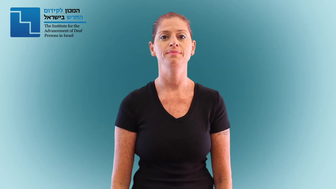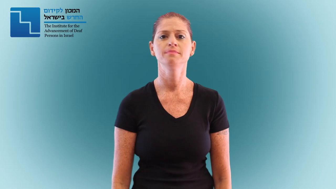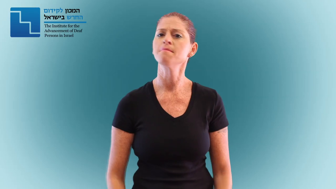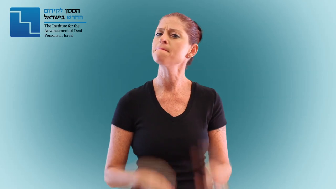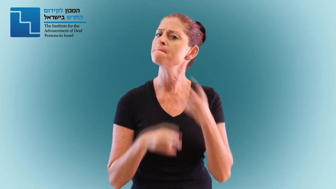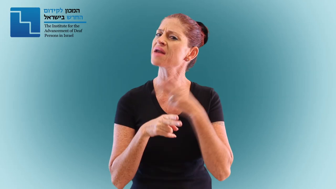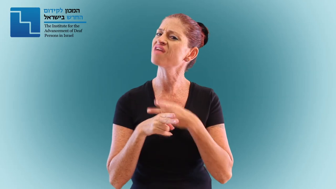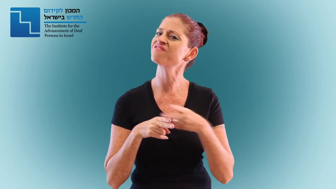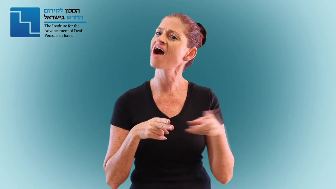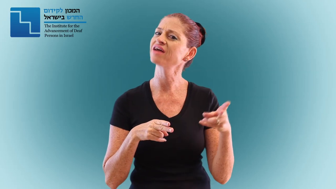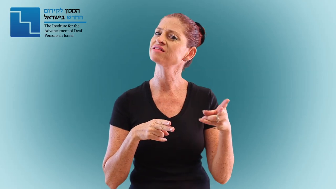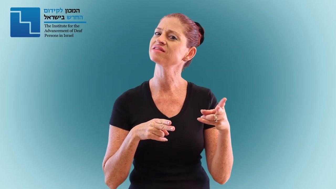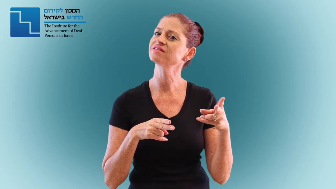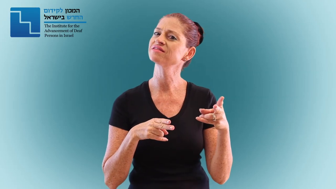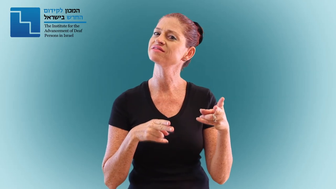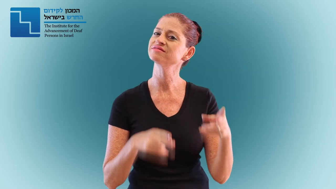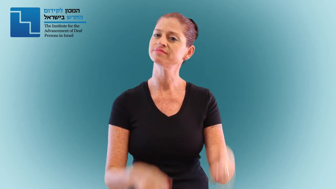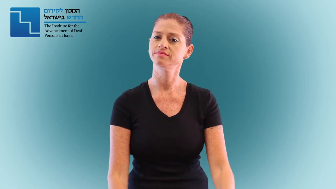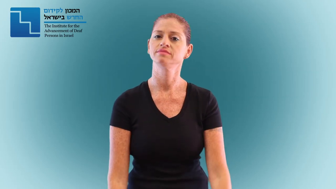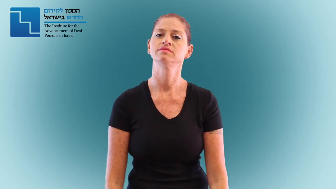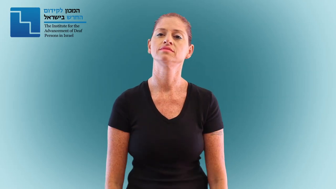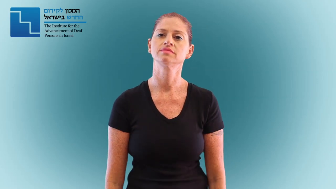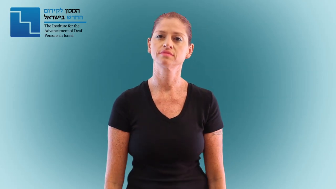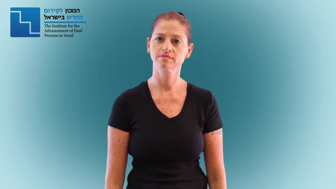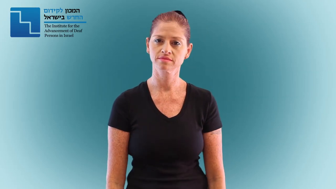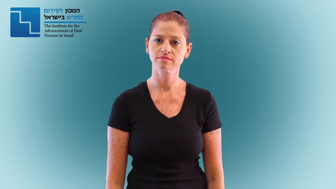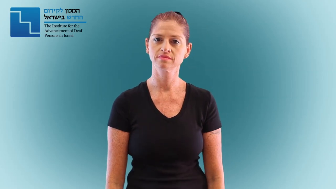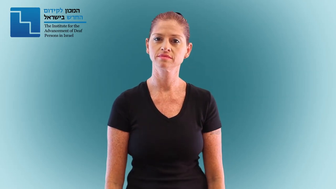בלבד